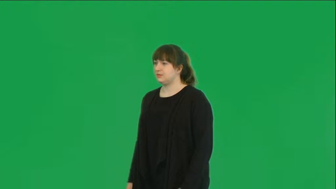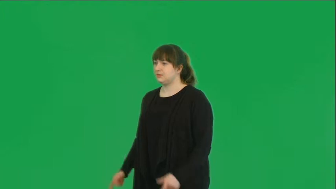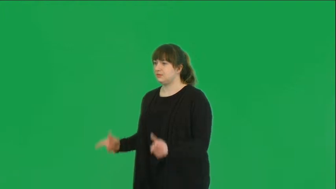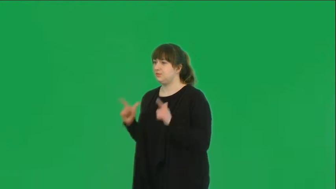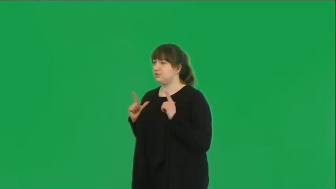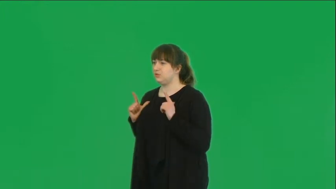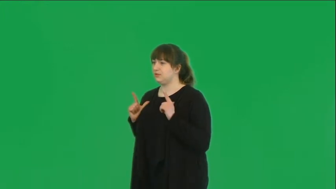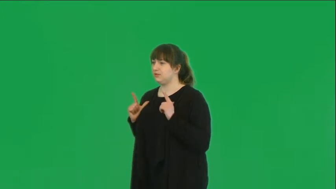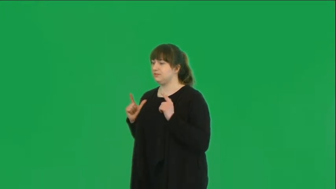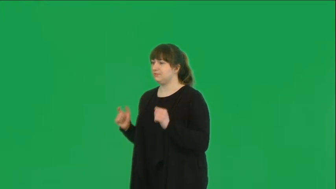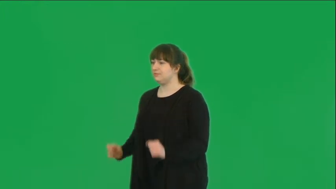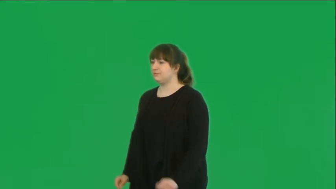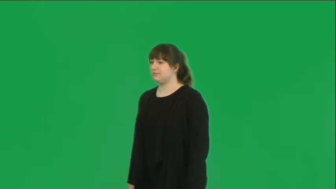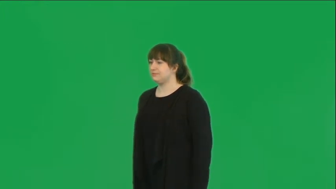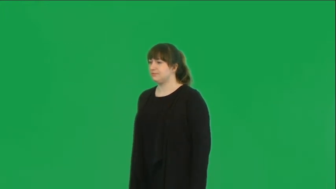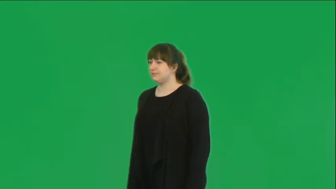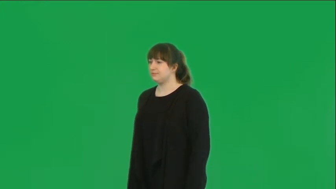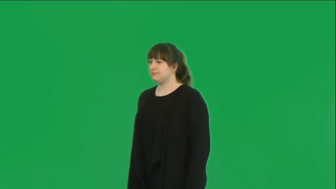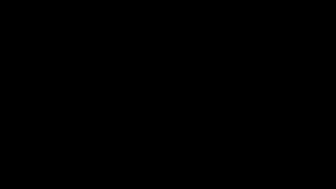wypoczynek